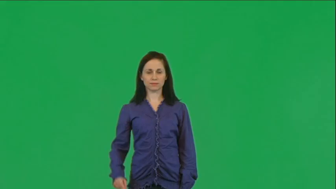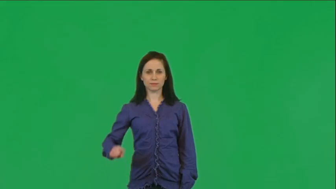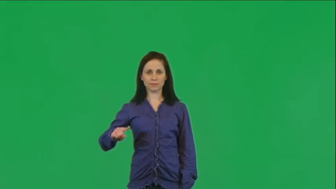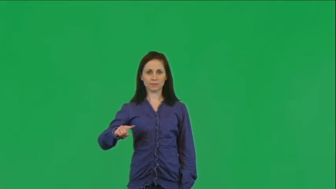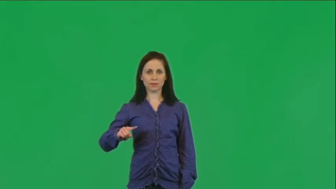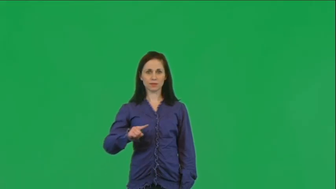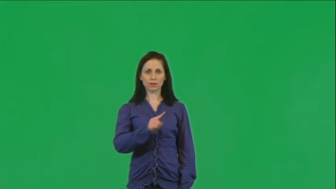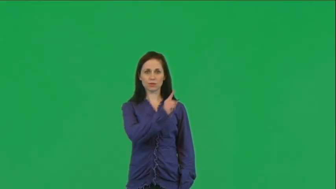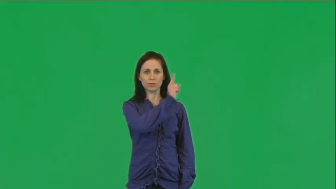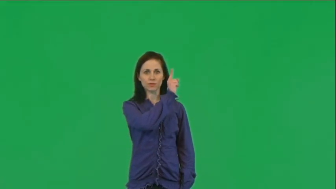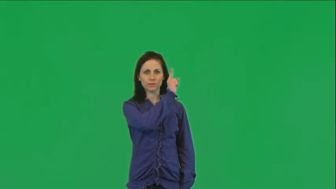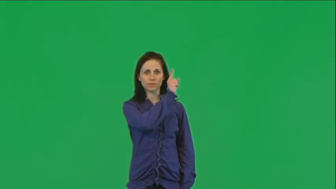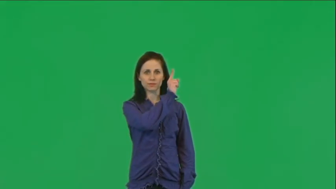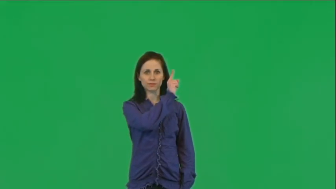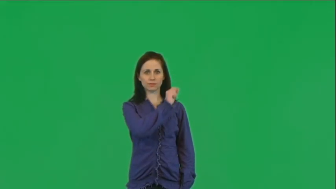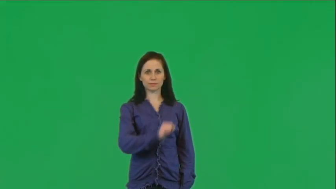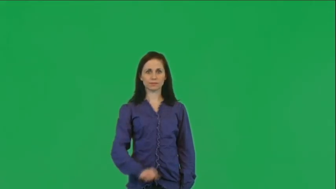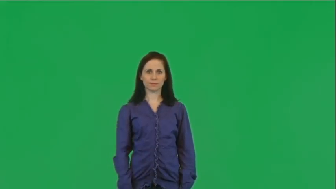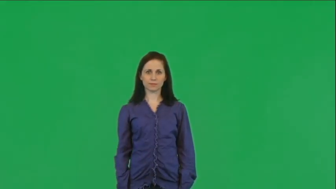kosmos